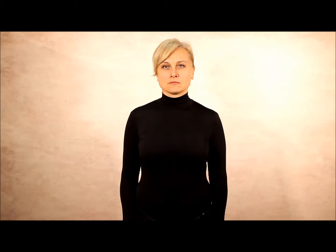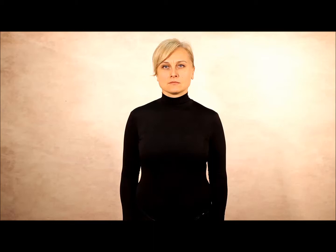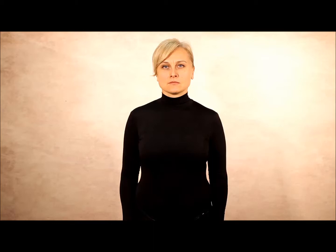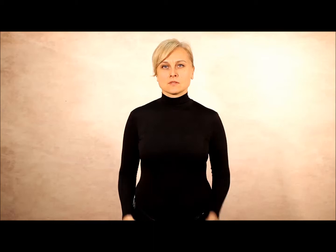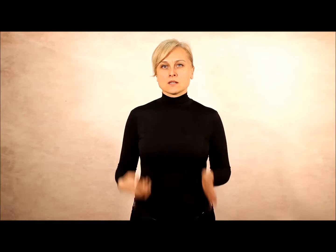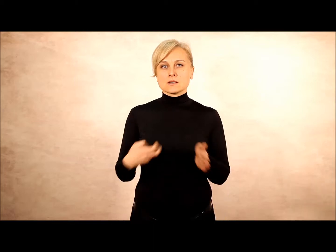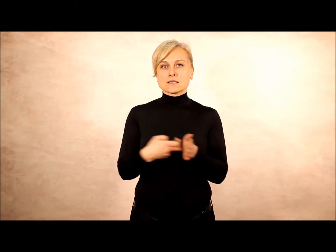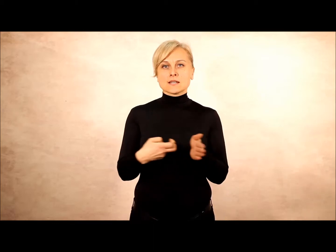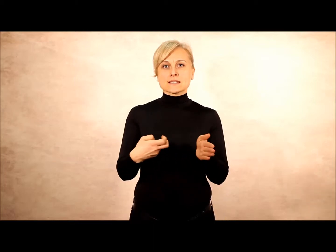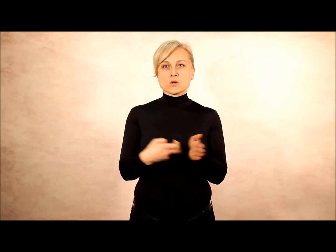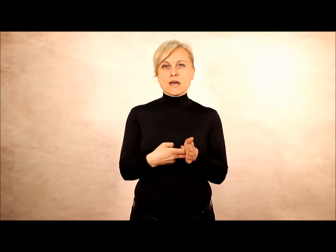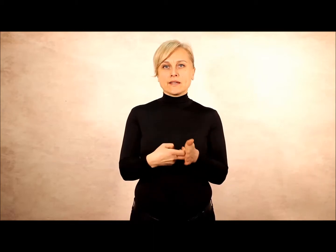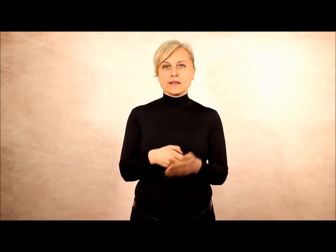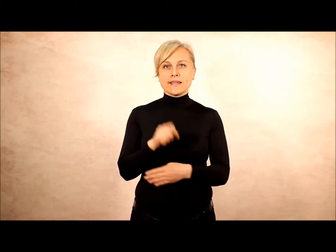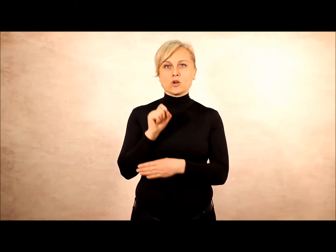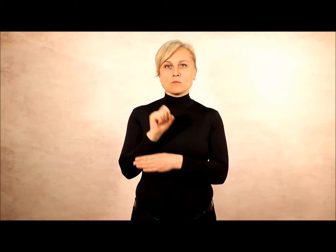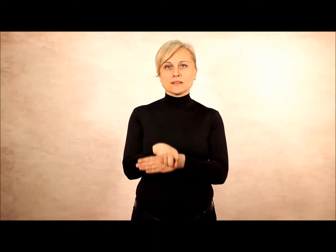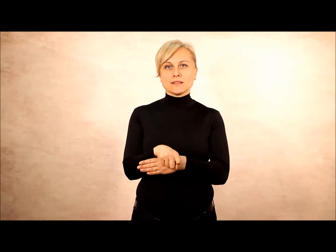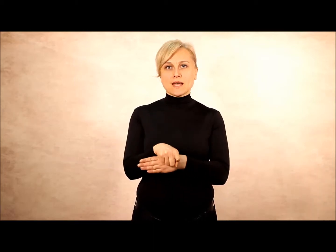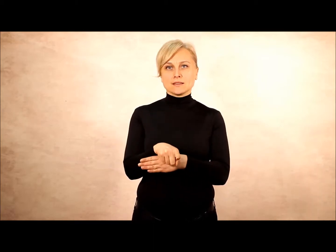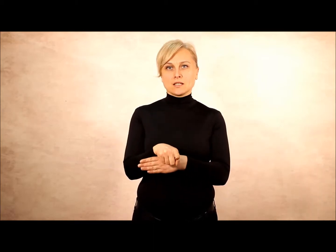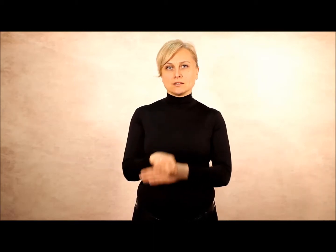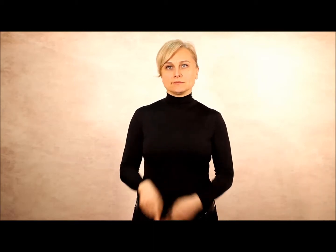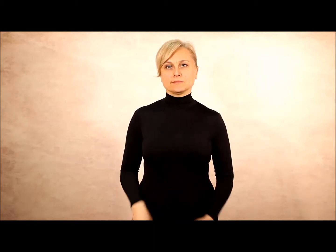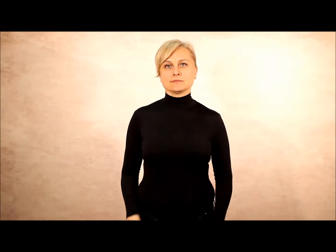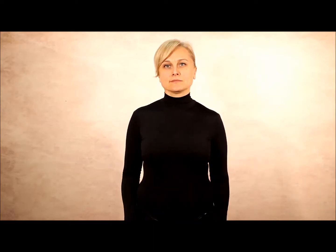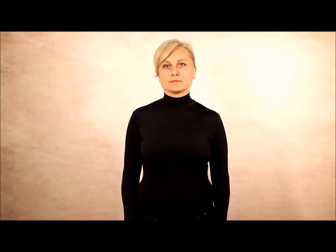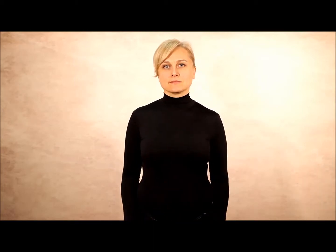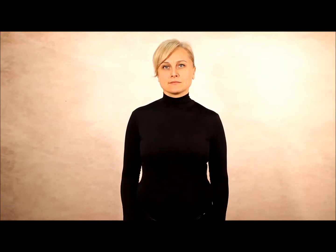Scrisoare recomandată